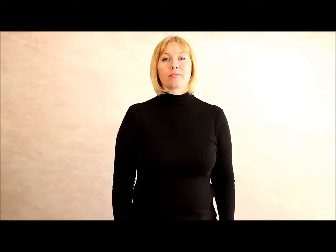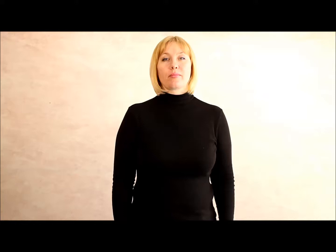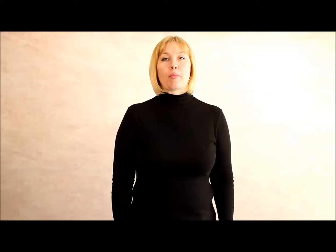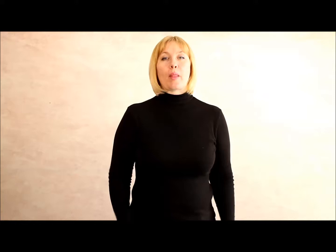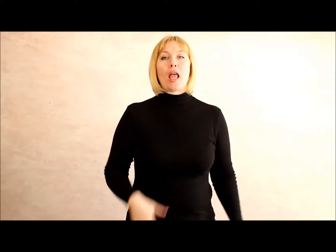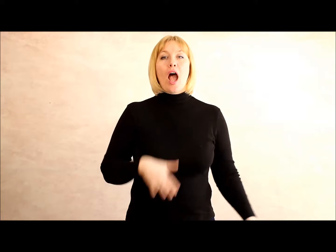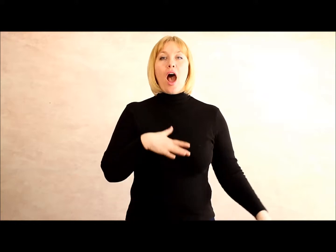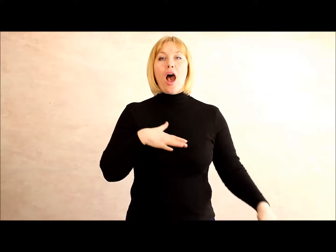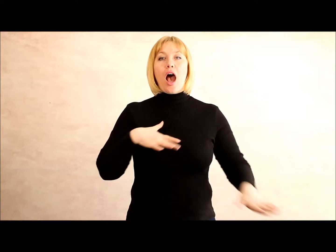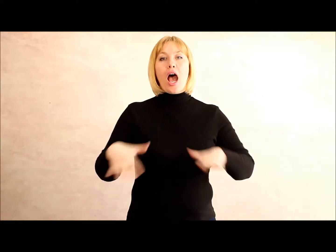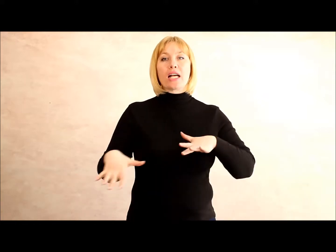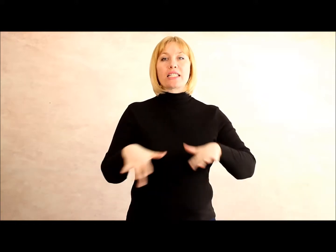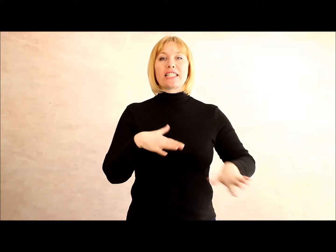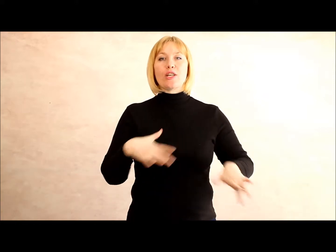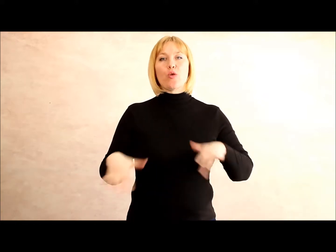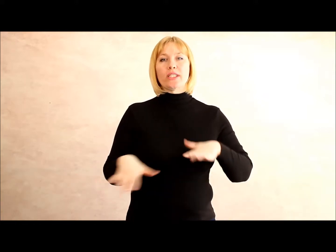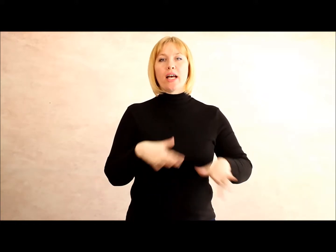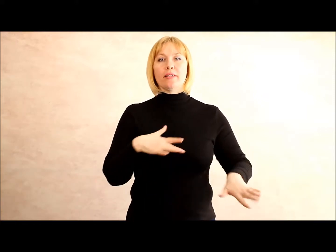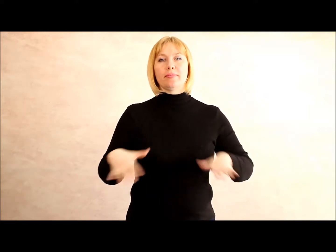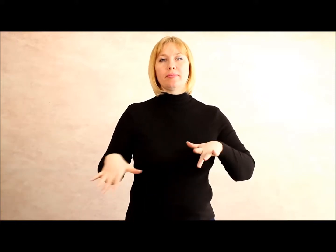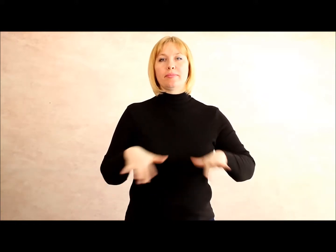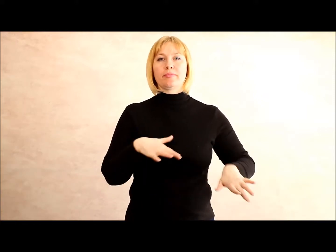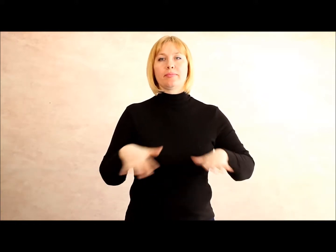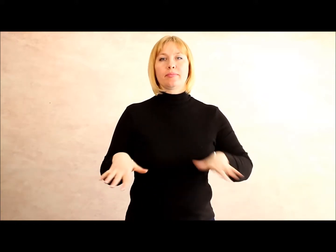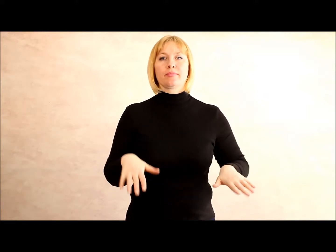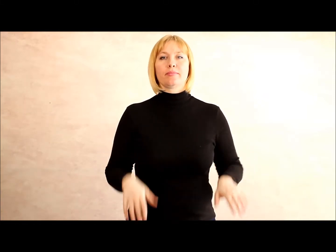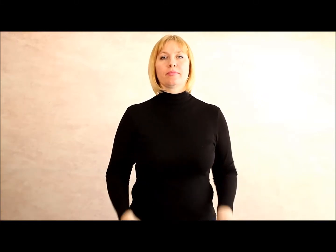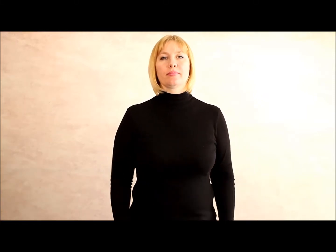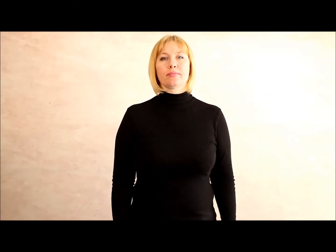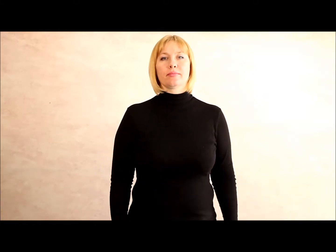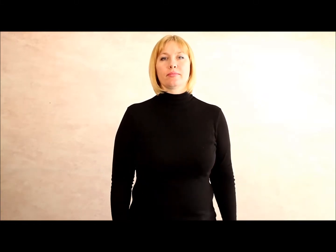A acționa